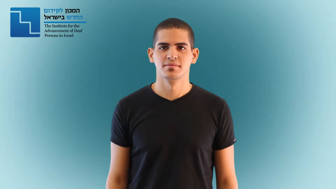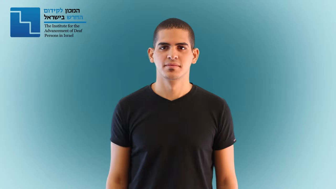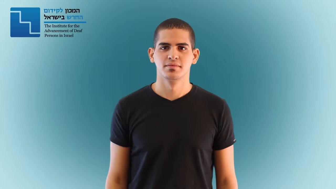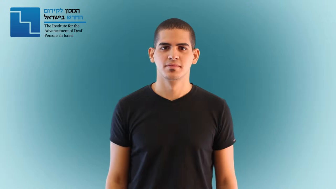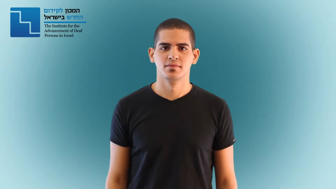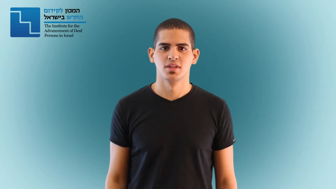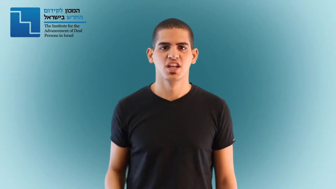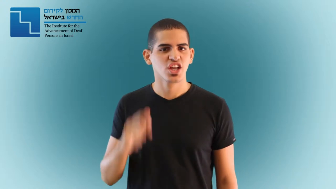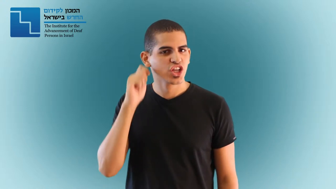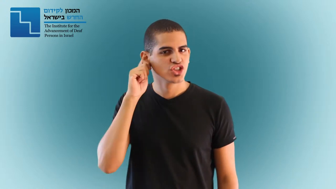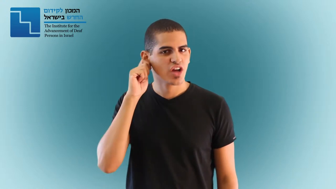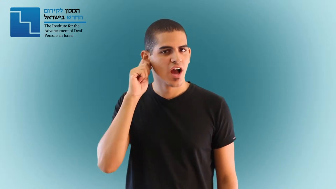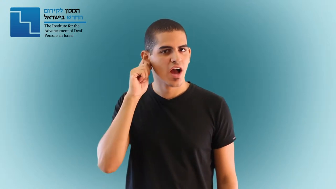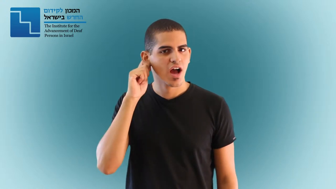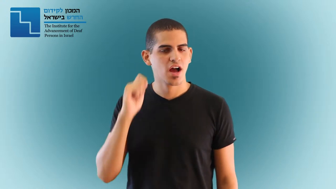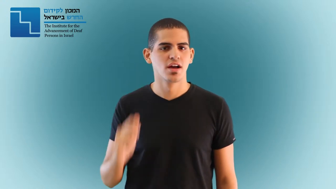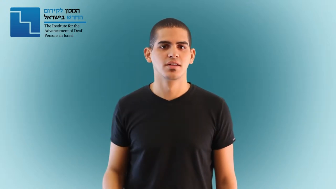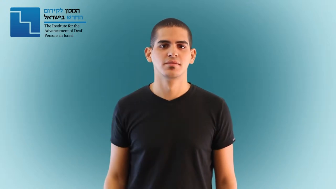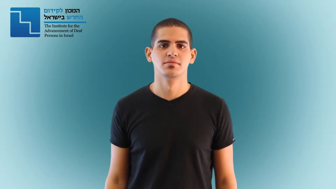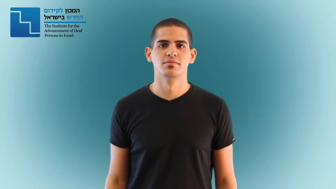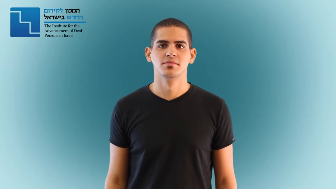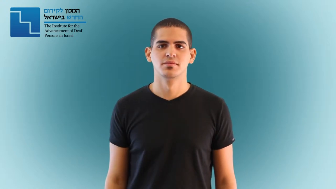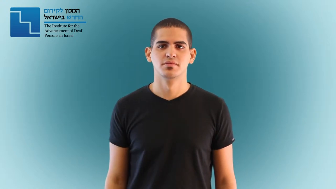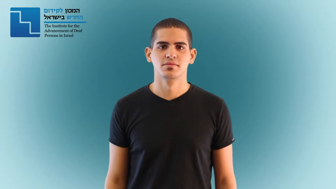אישה / גברת